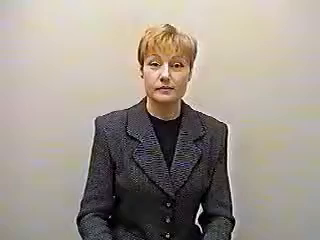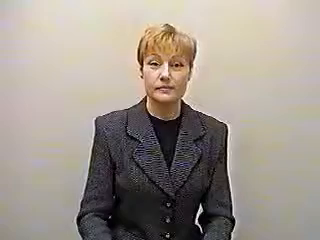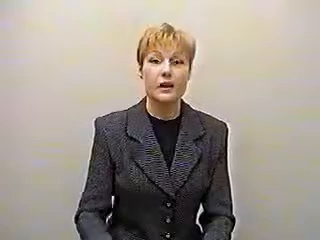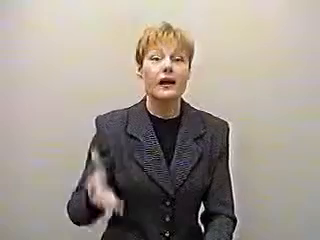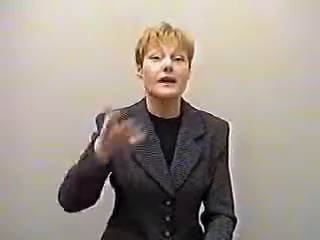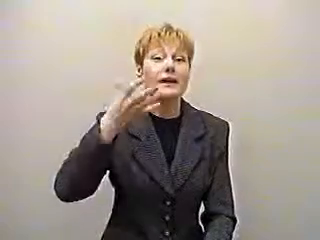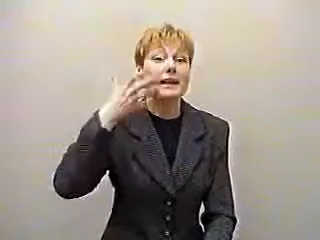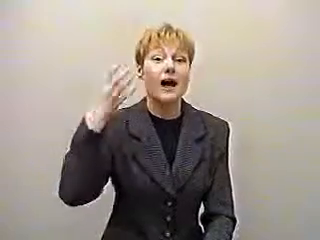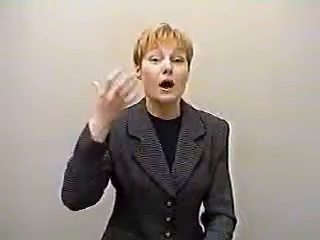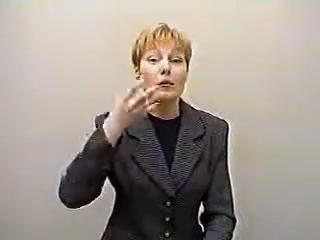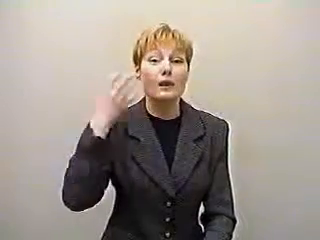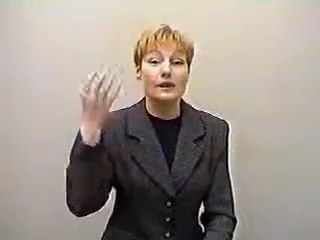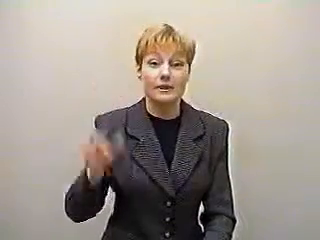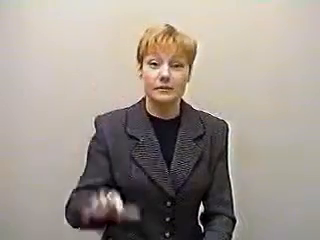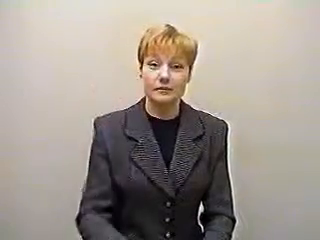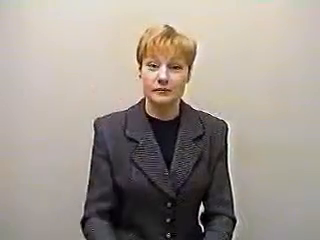яблоко